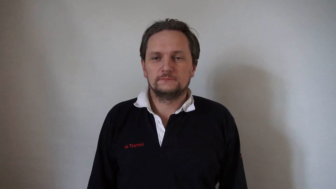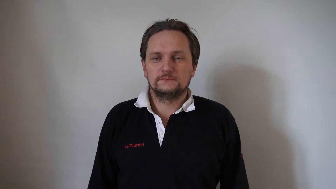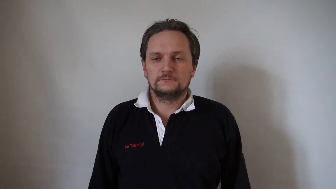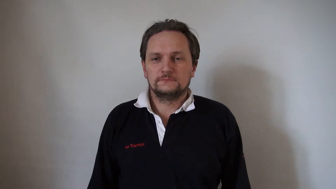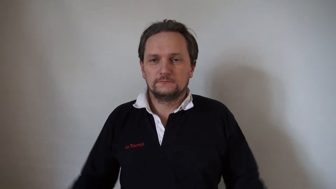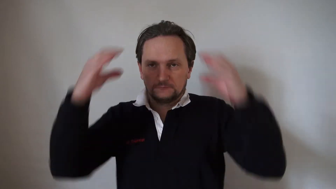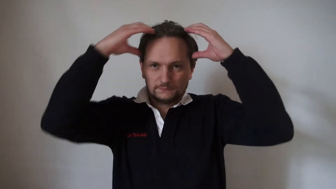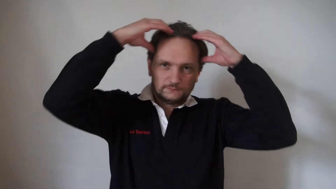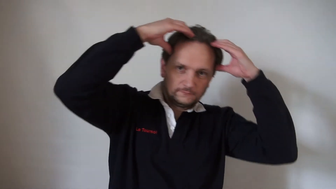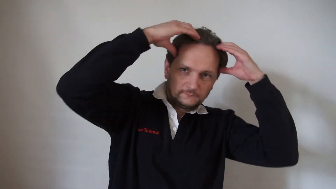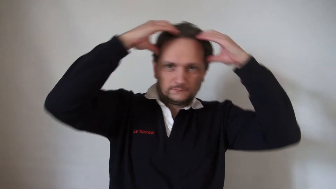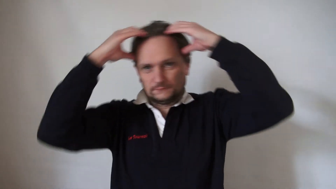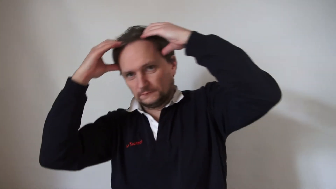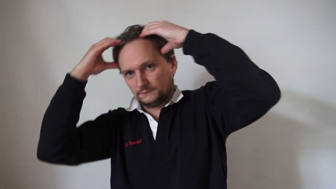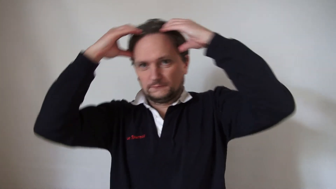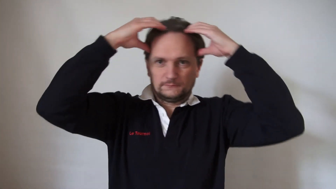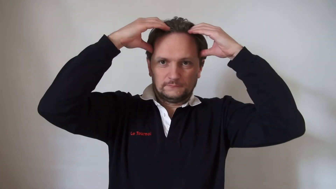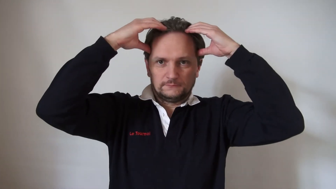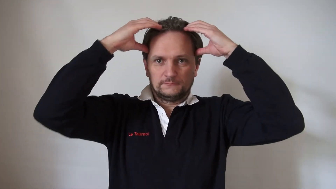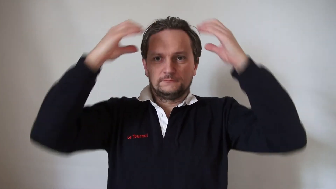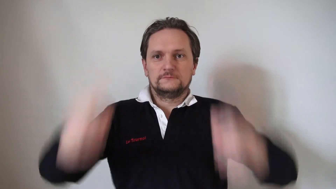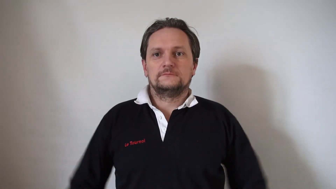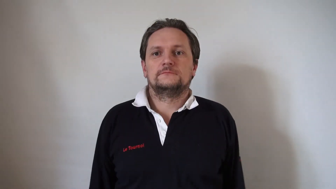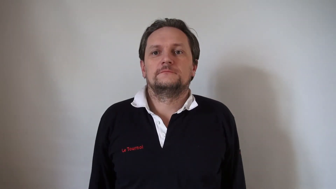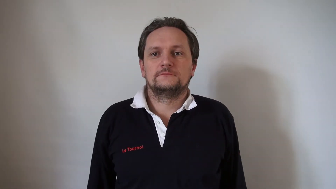Disneyland